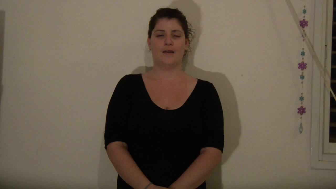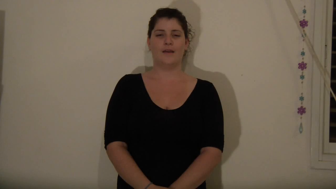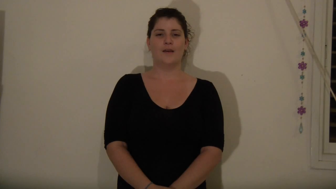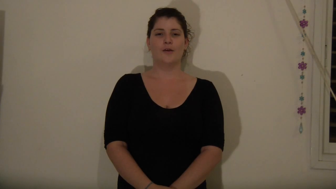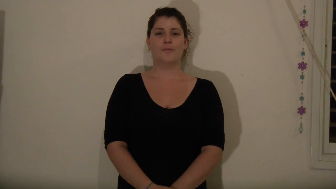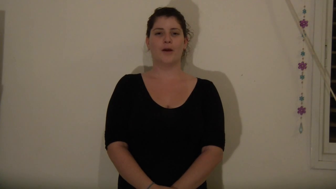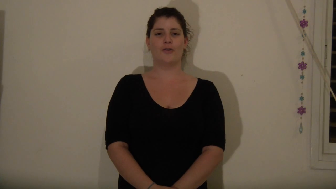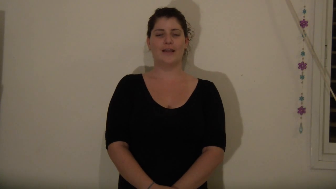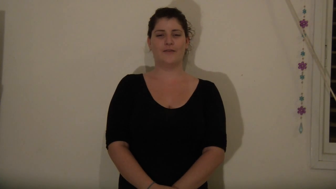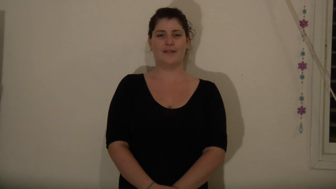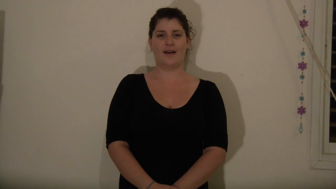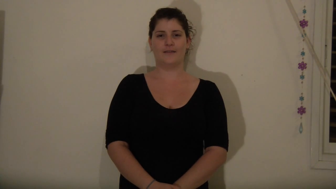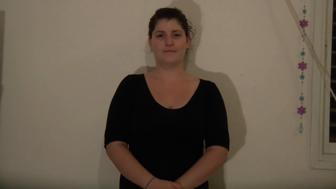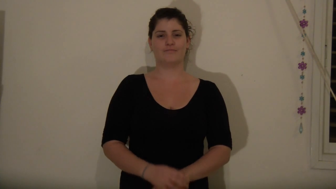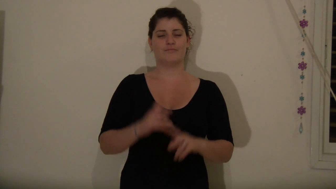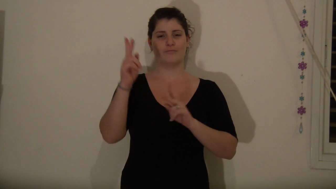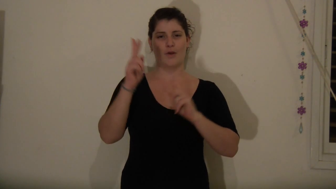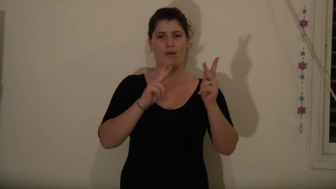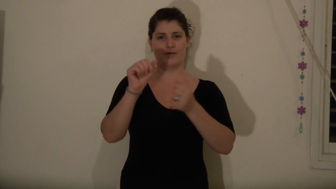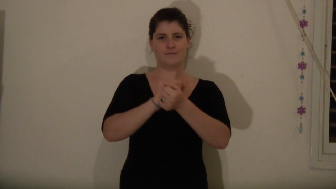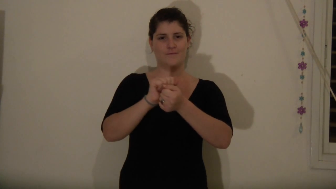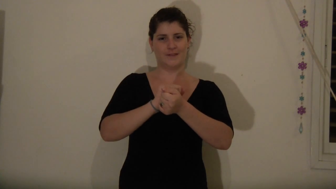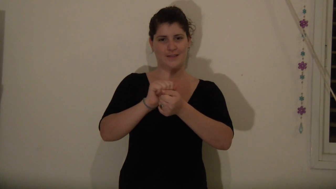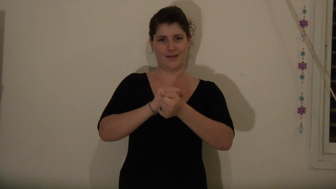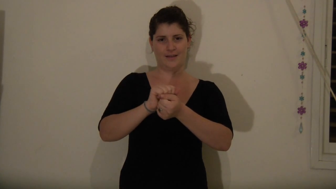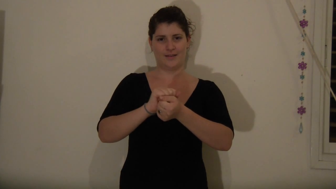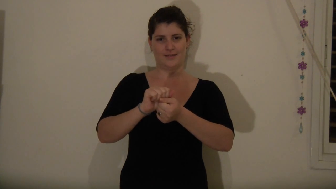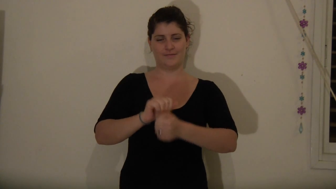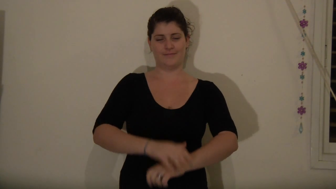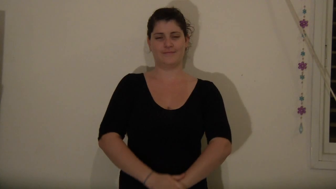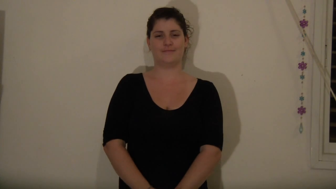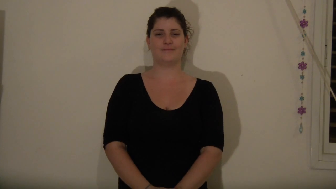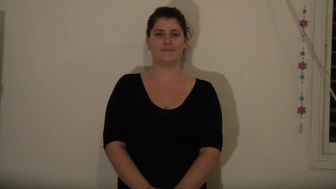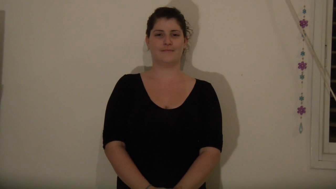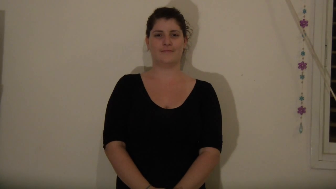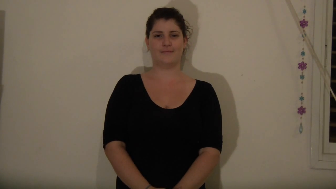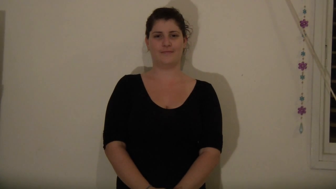מכונת כביסה